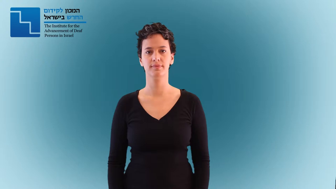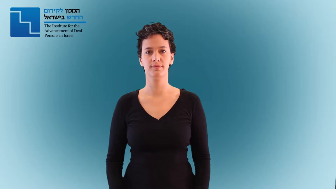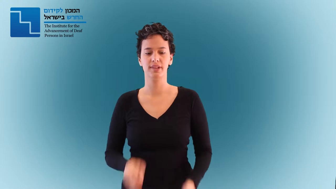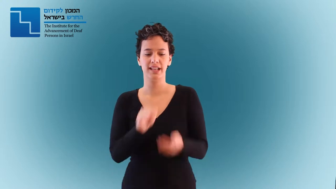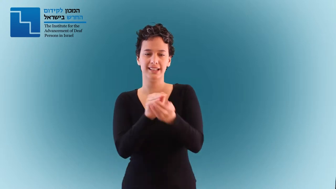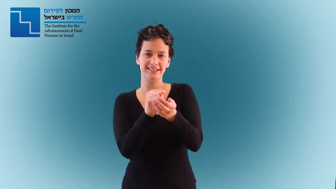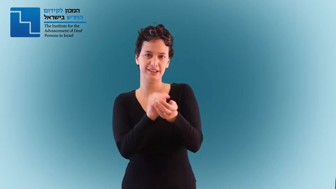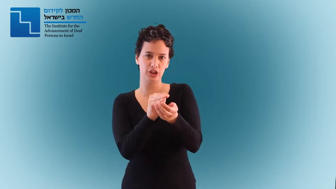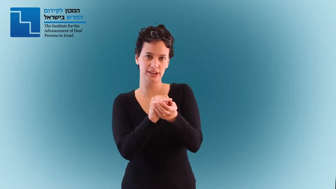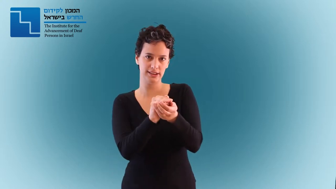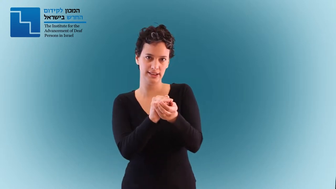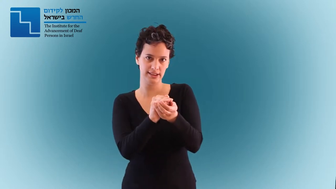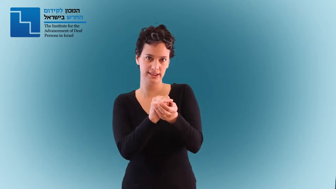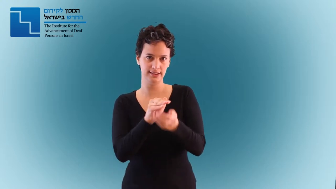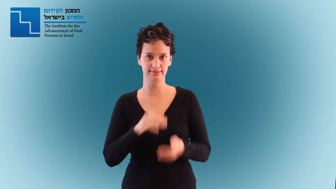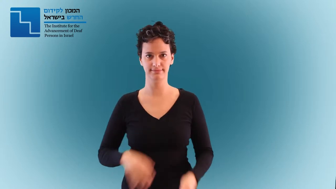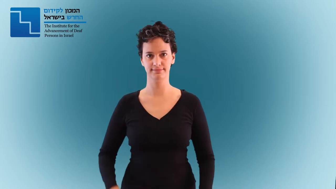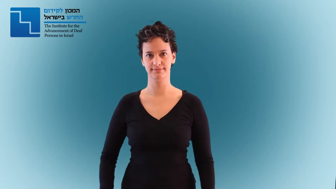קציצה